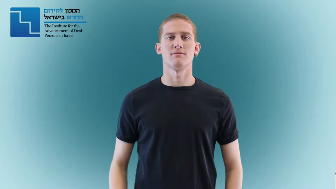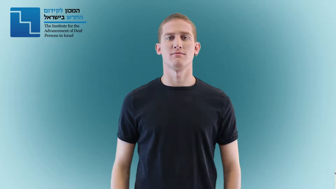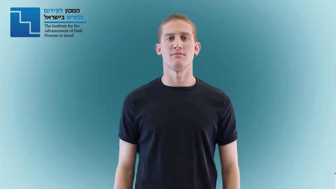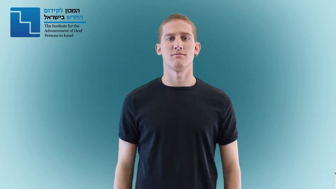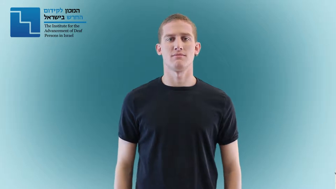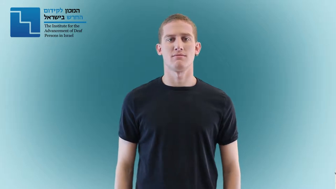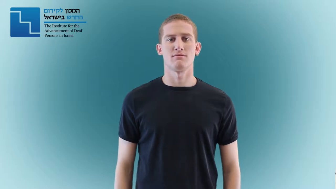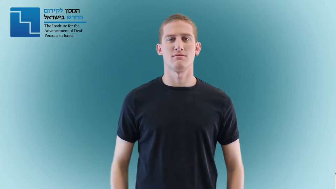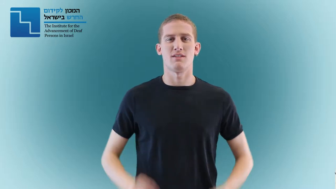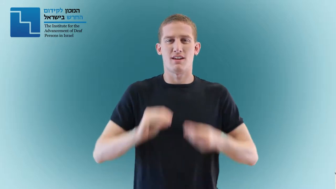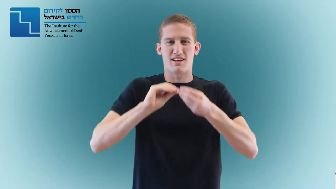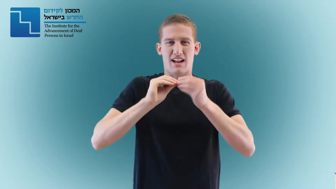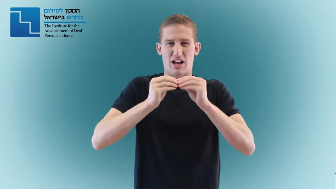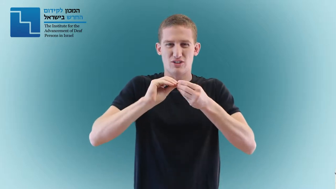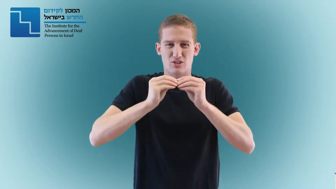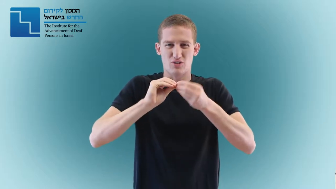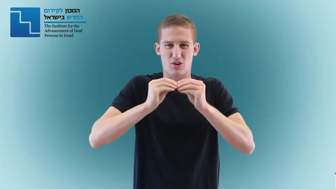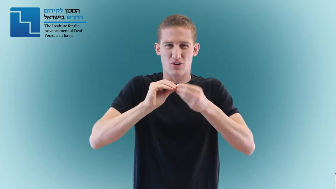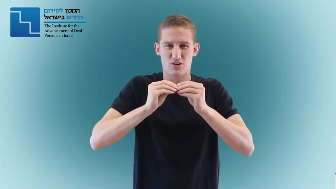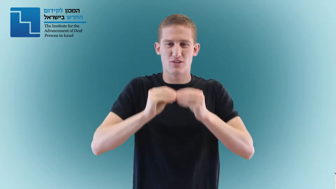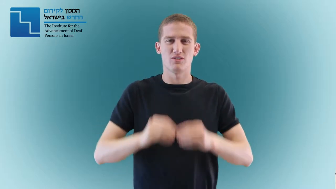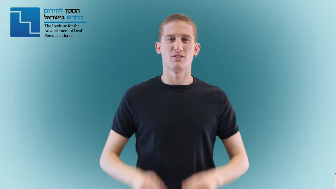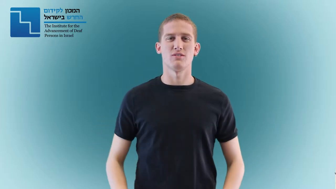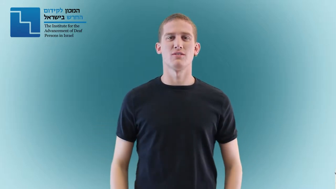לחסוך (לצמצם הוצאות)